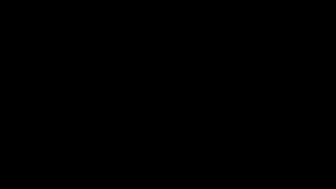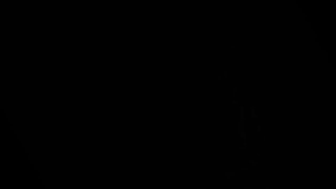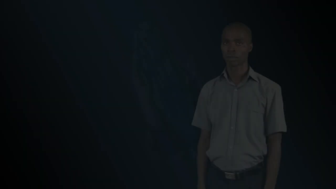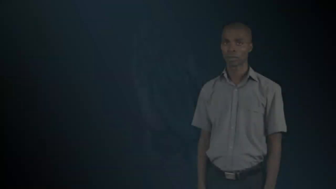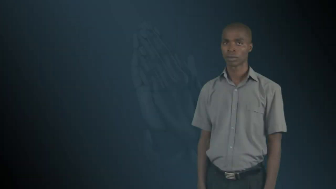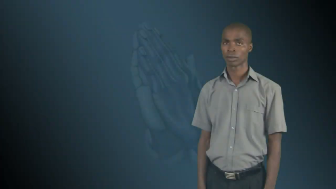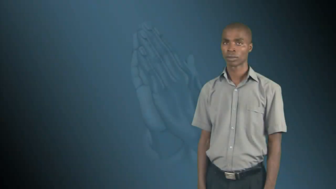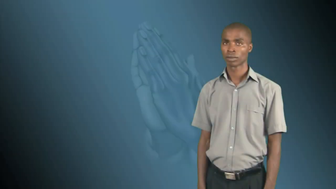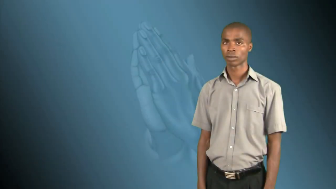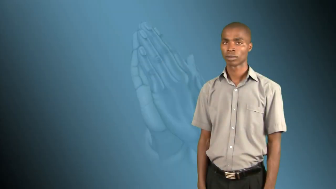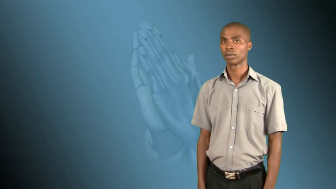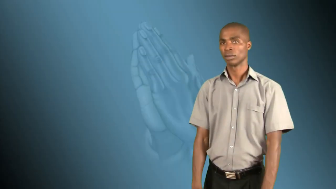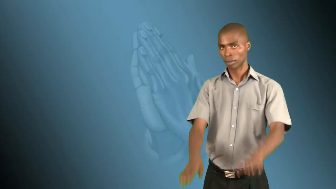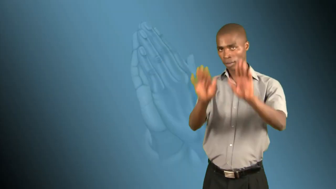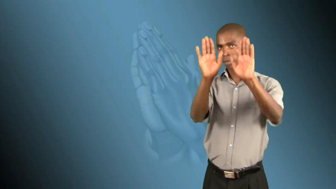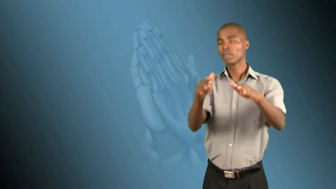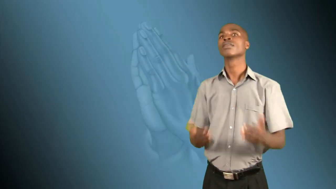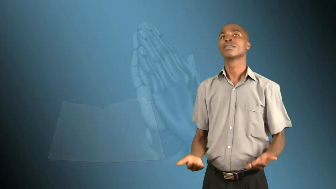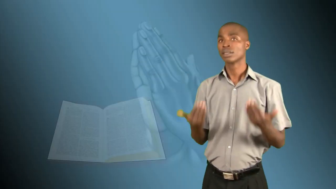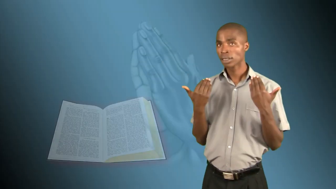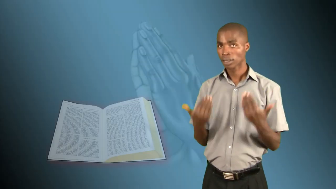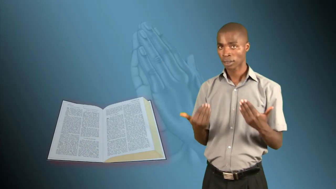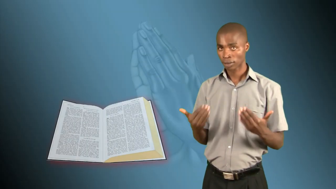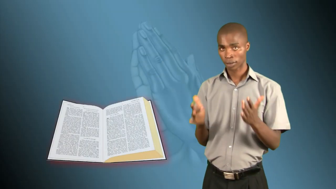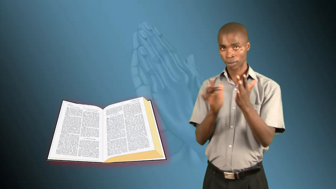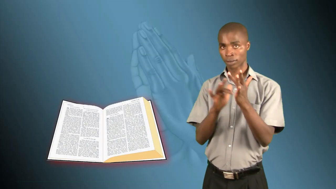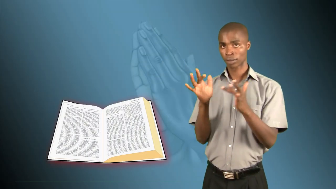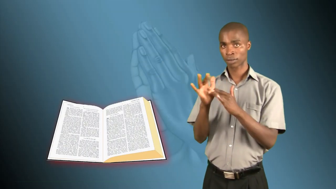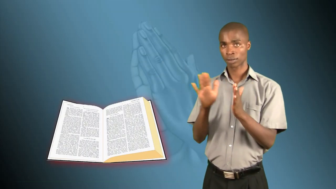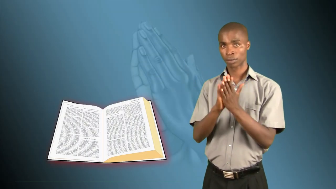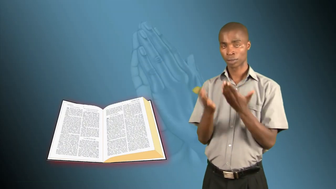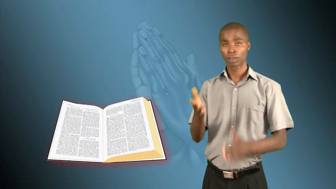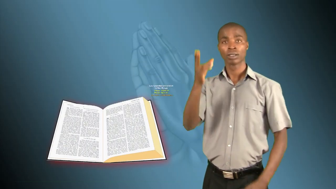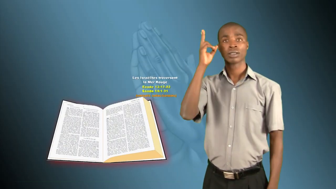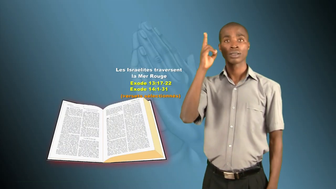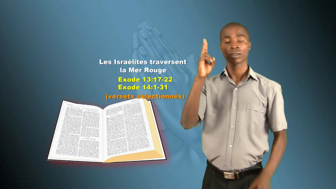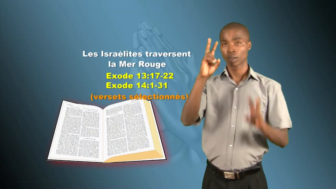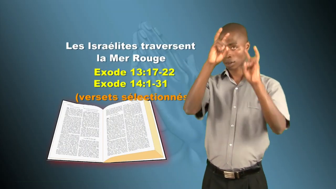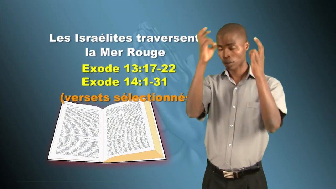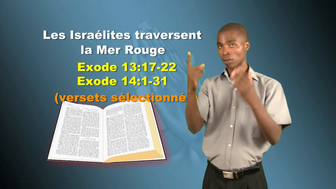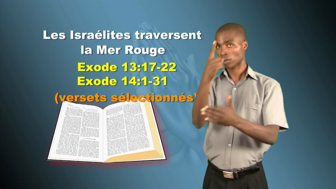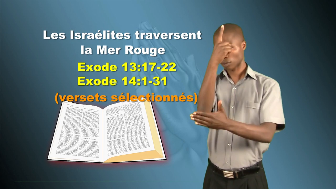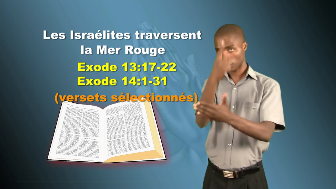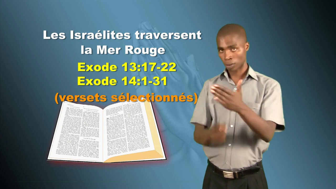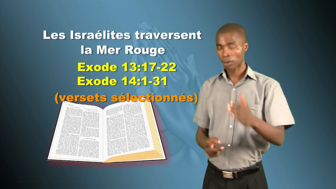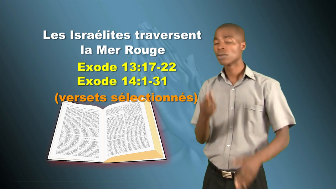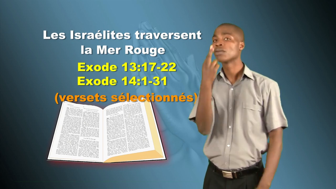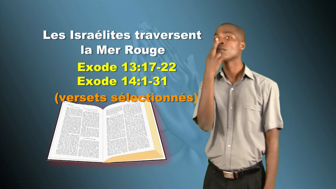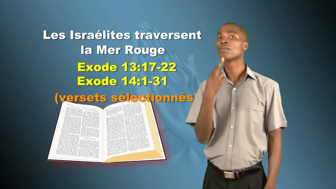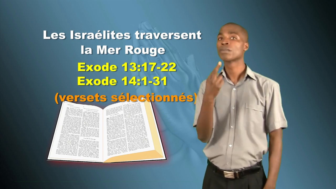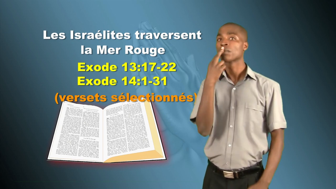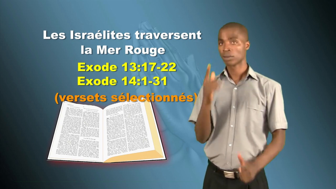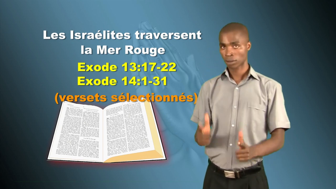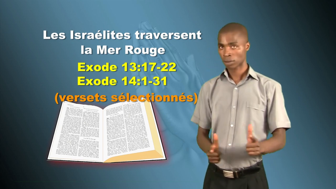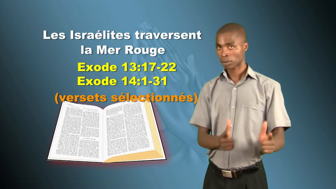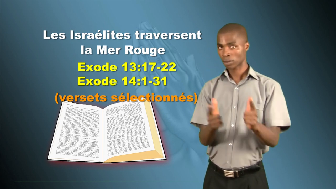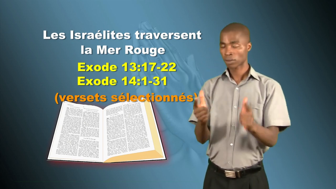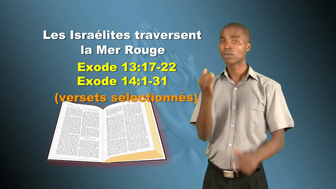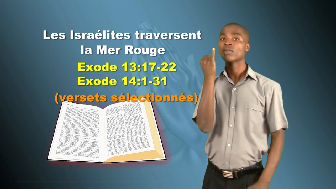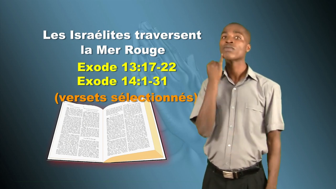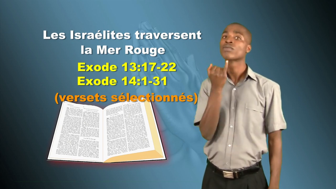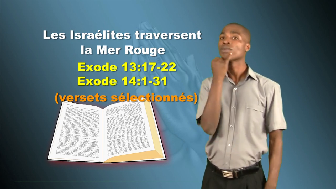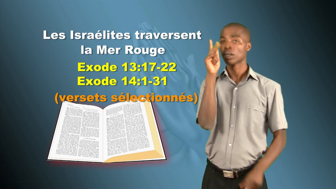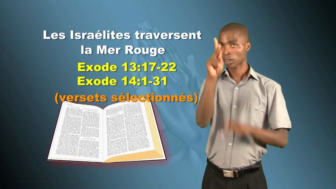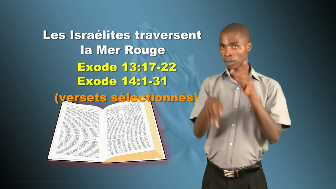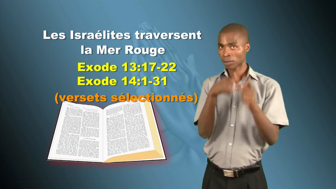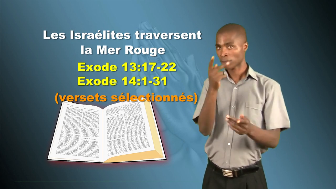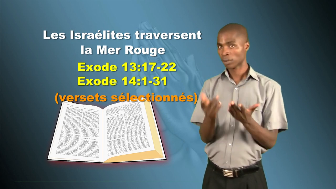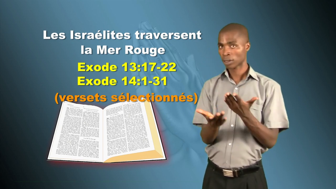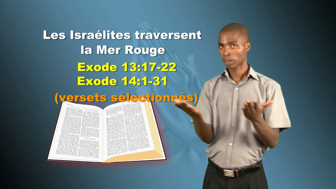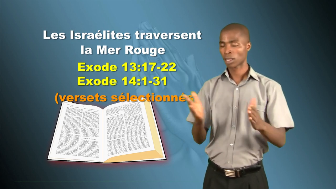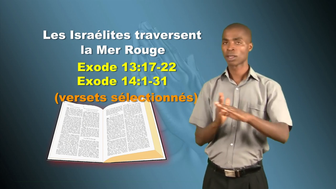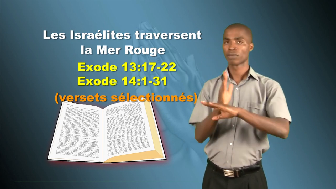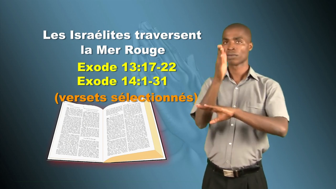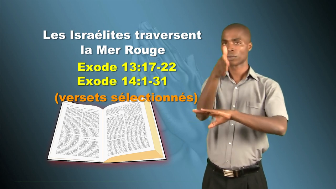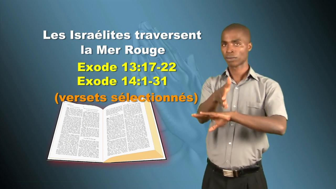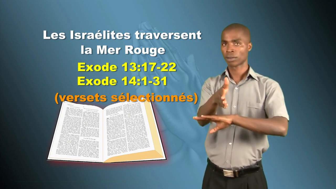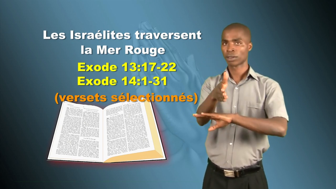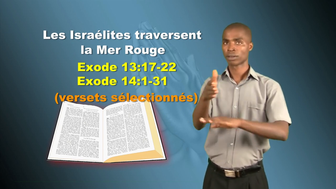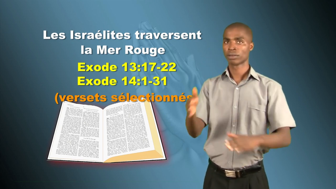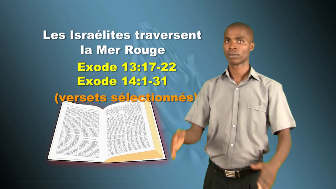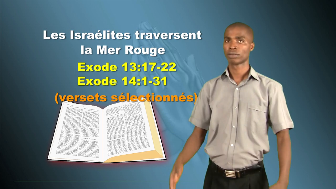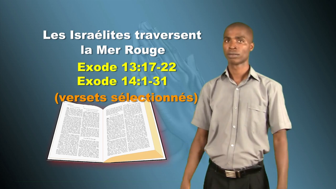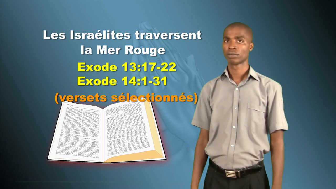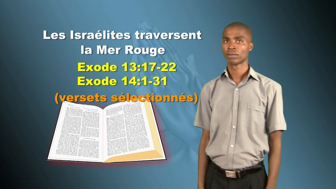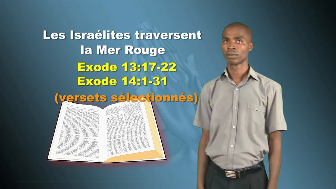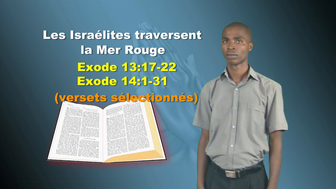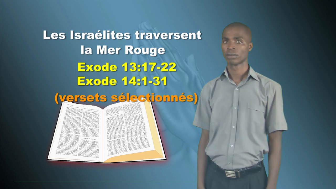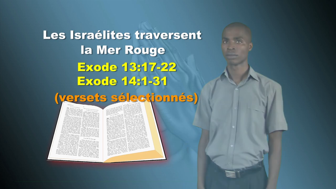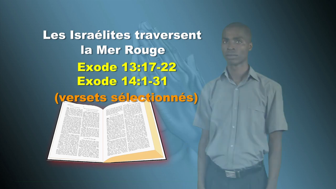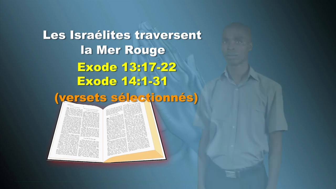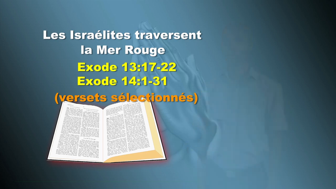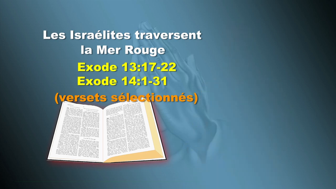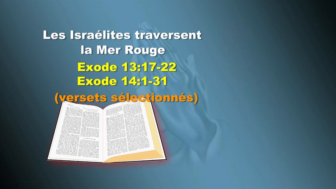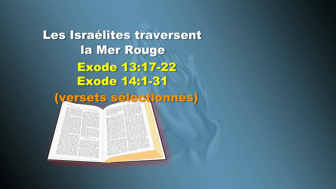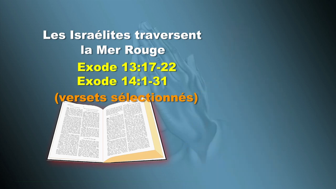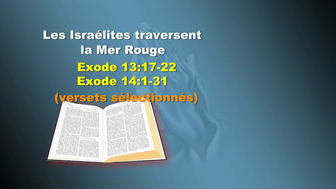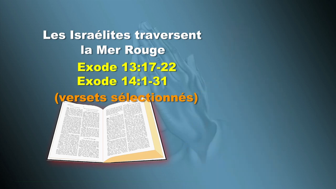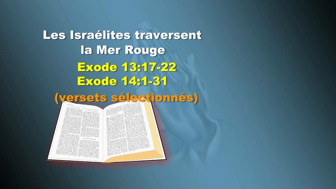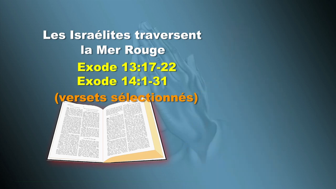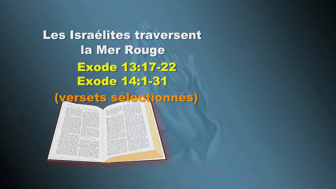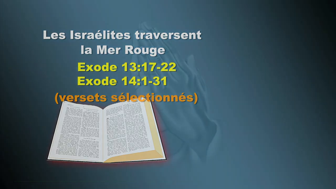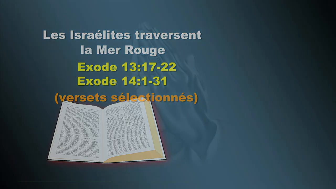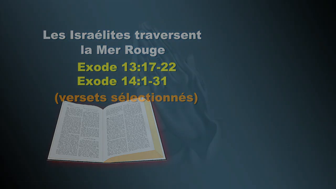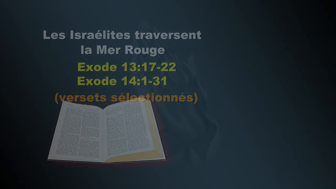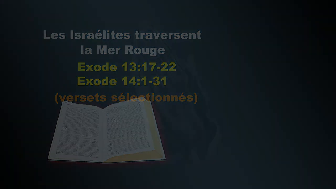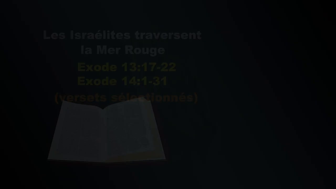Les Israélites traversent la Mer Rouge